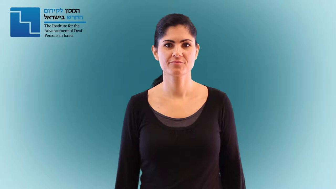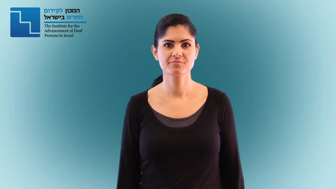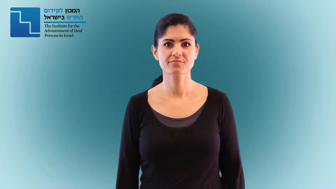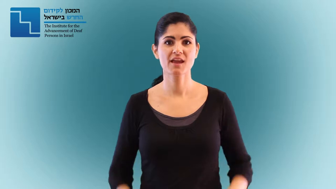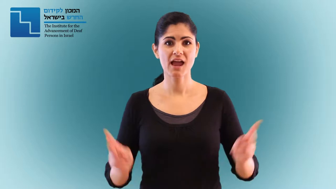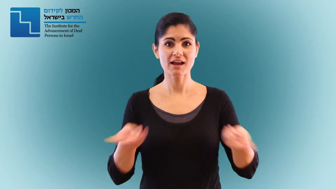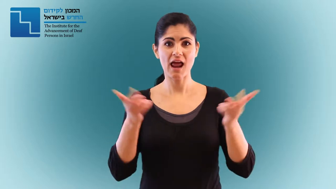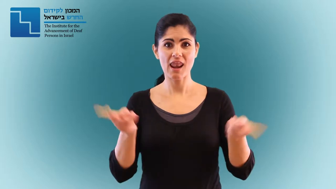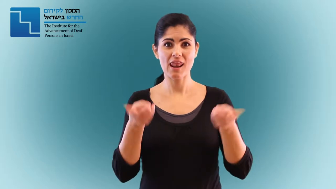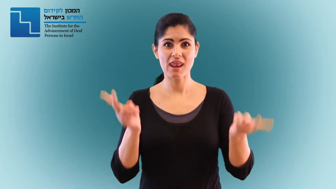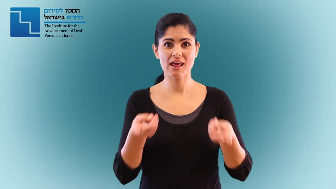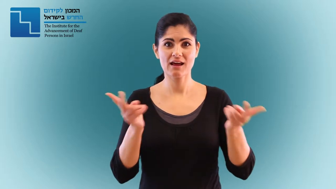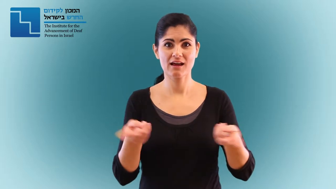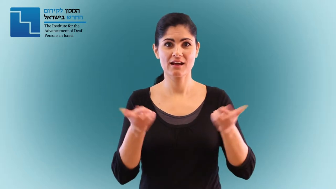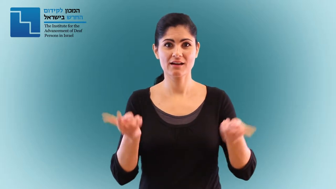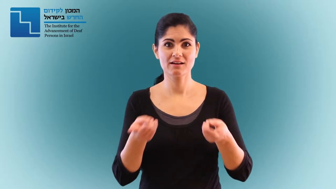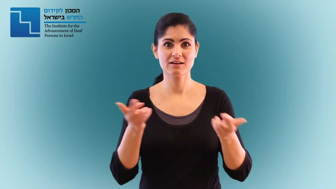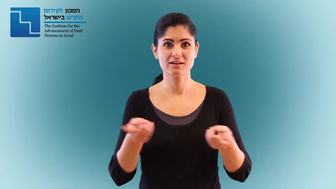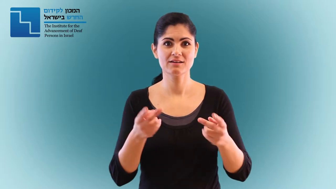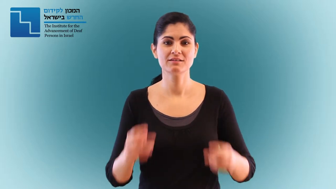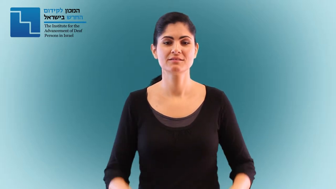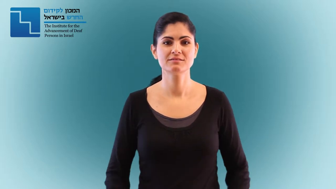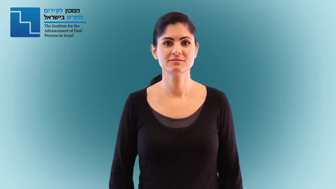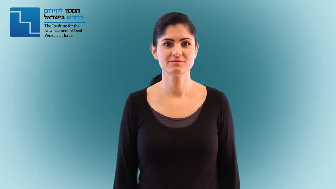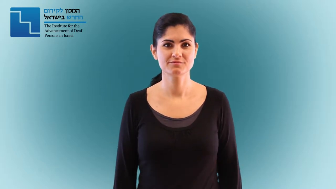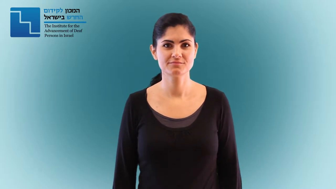קל